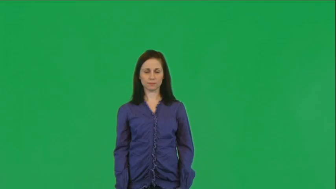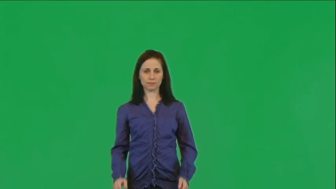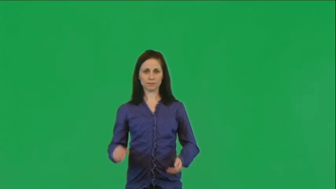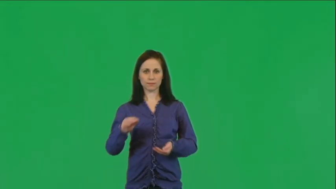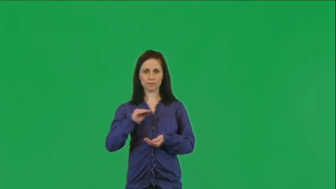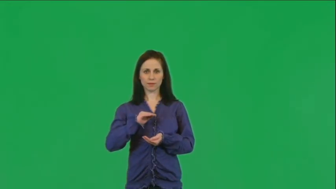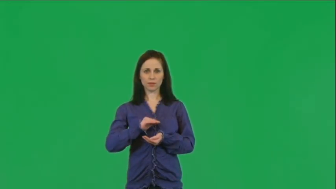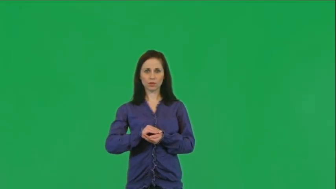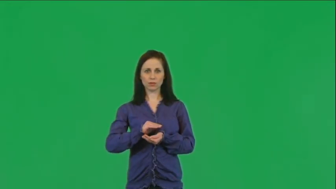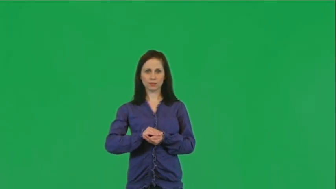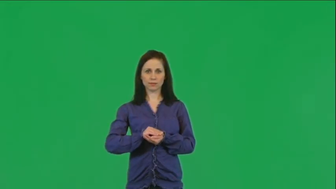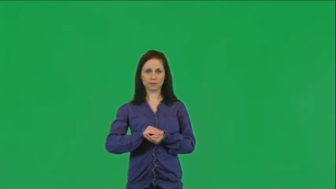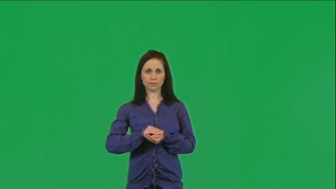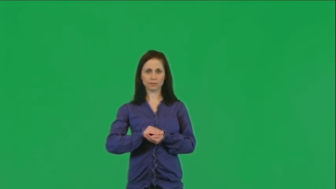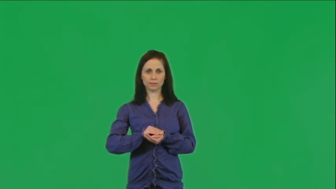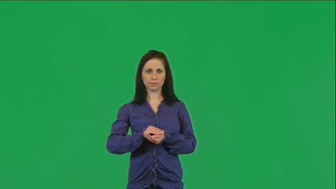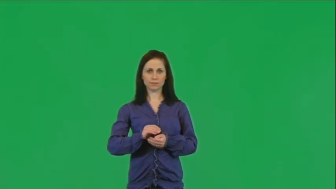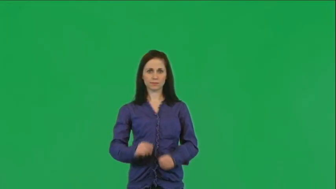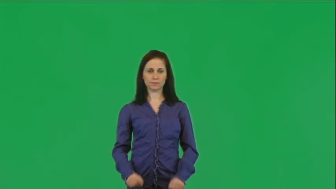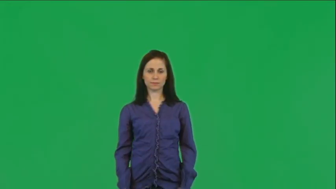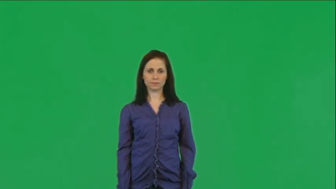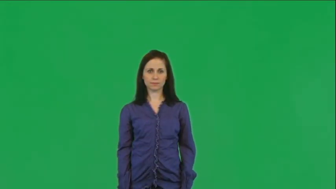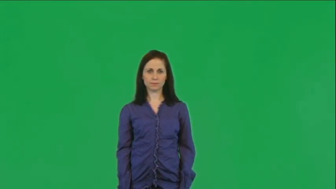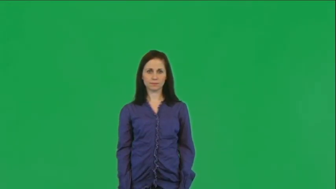kotlet